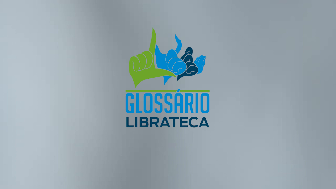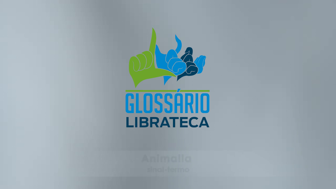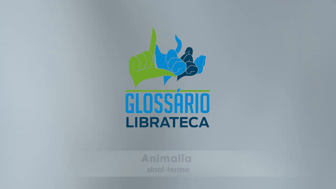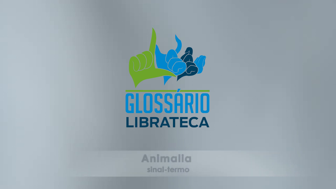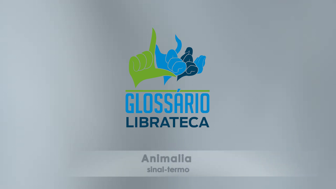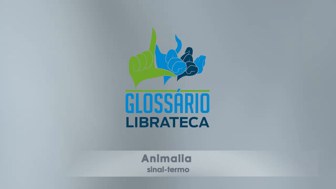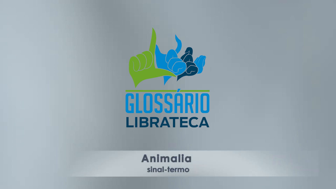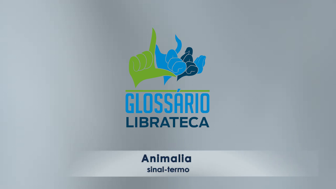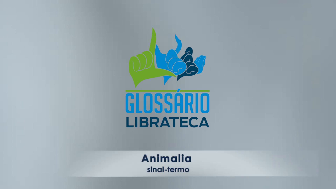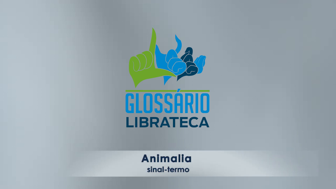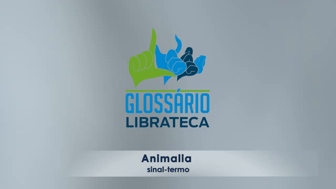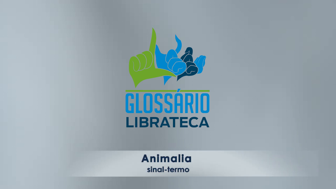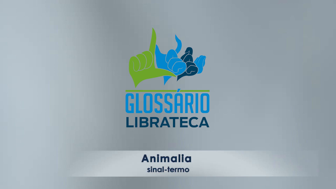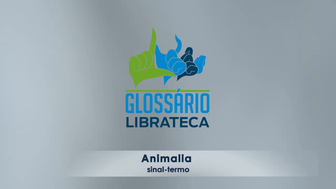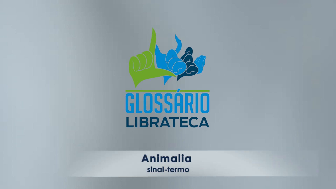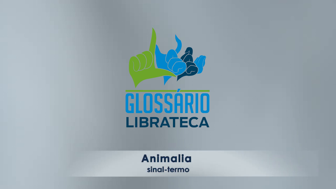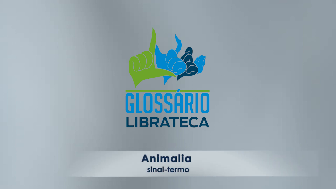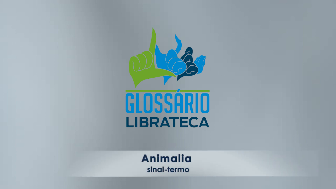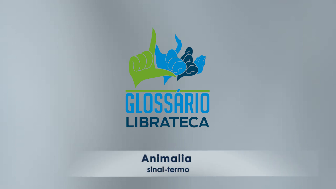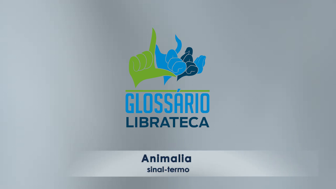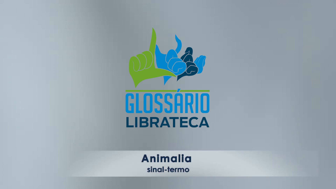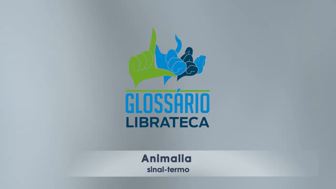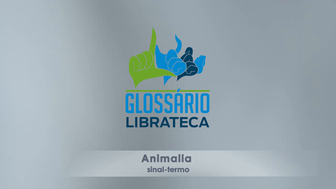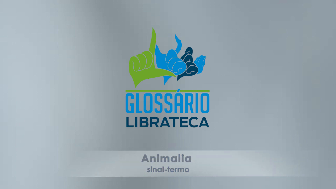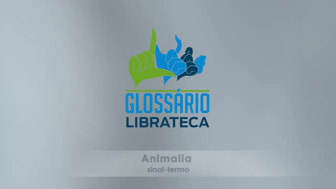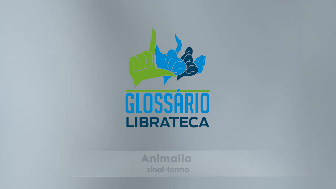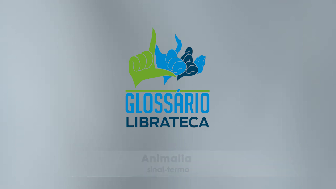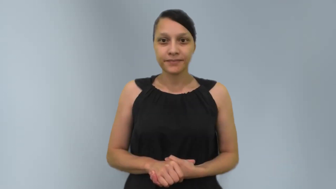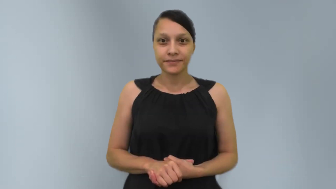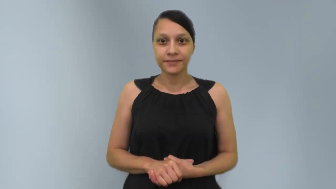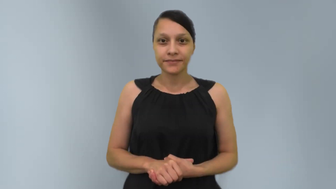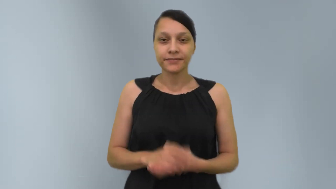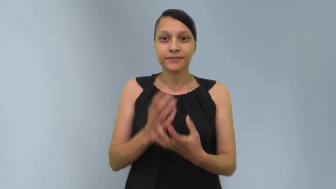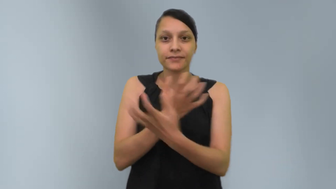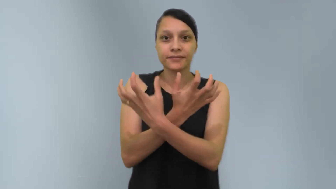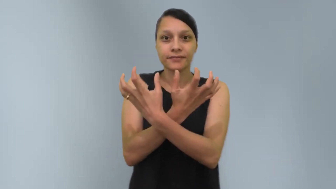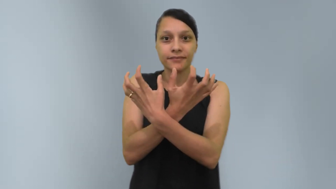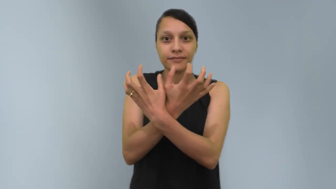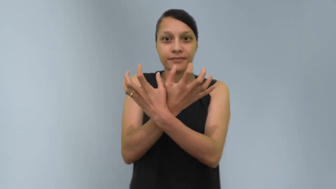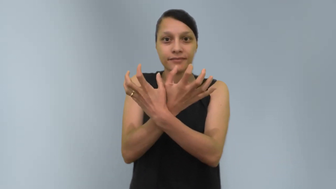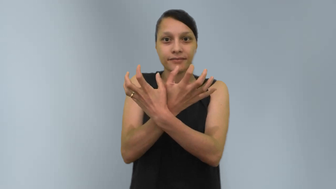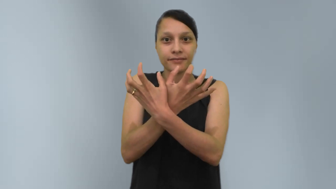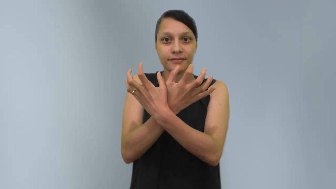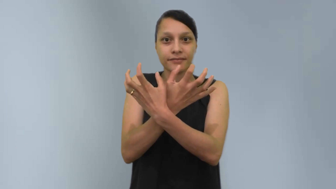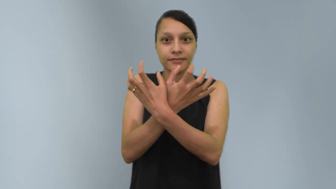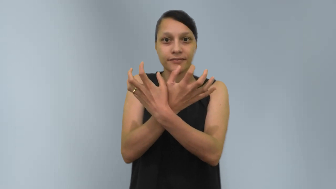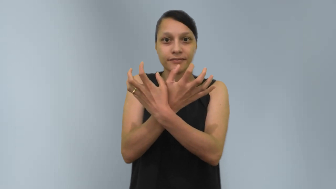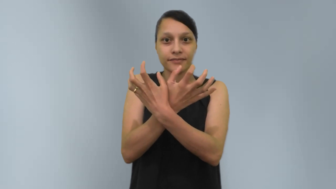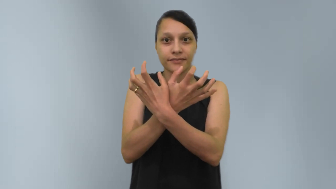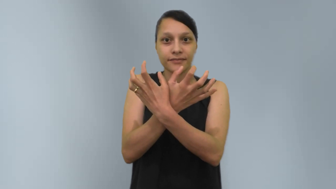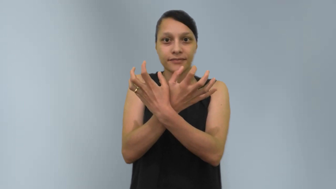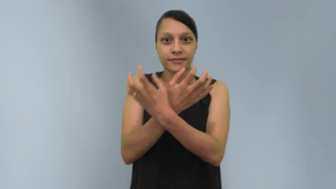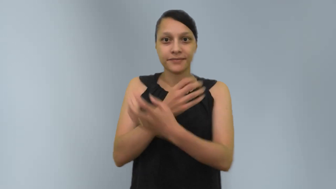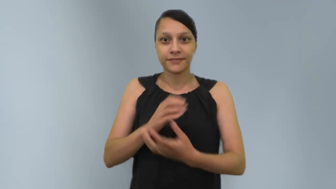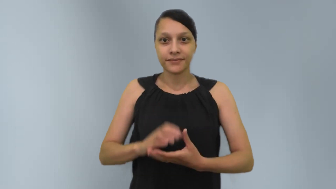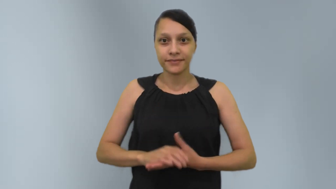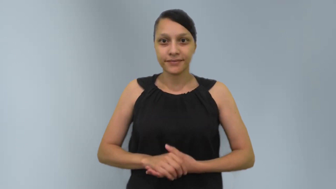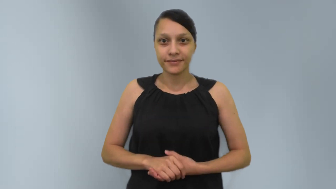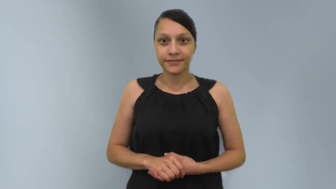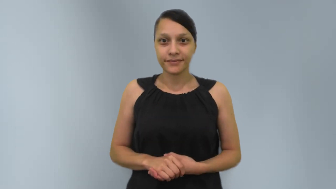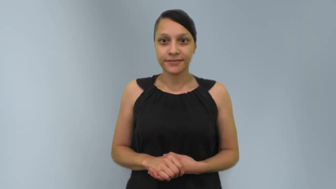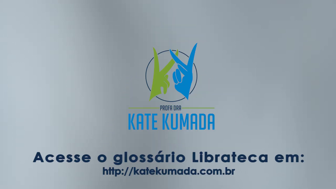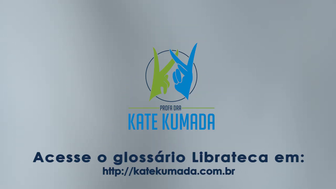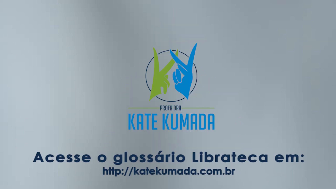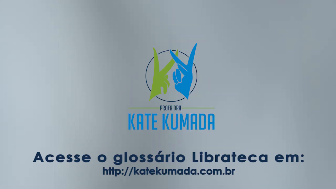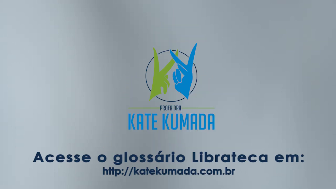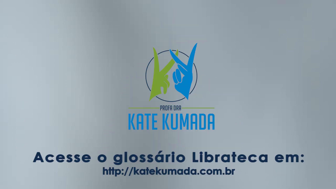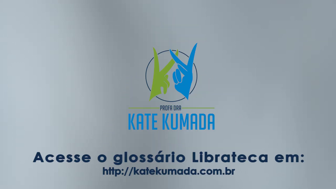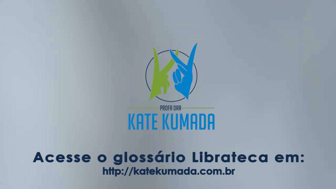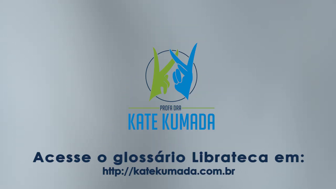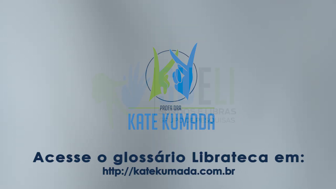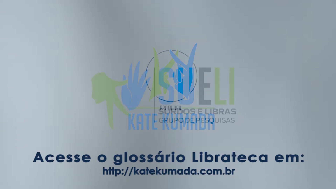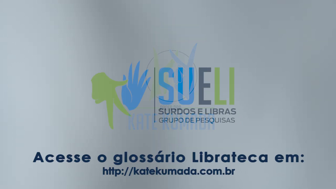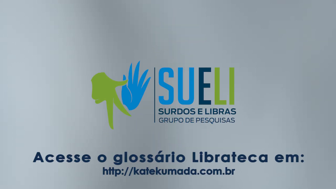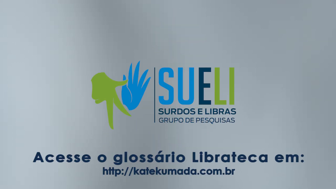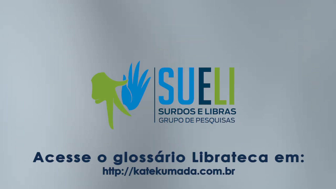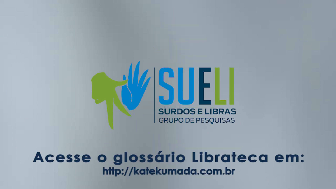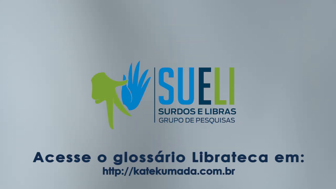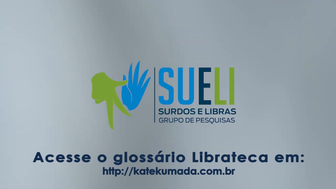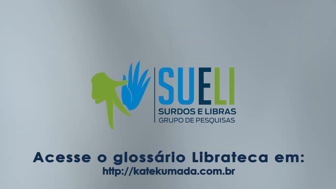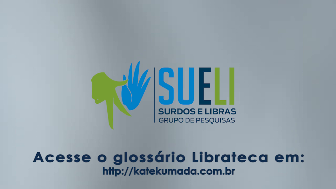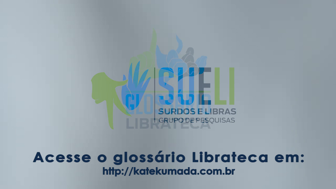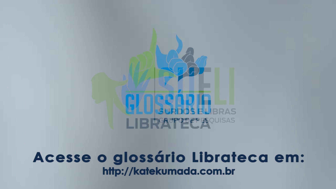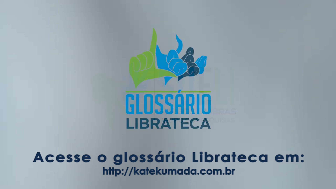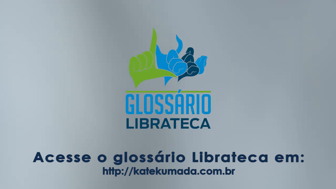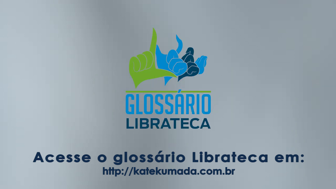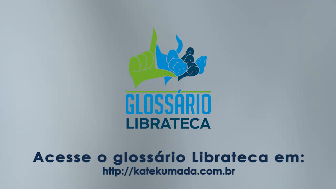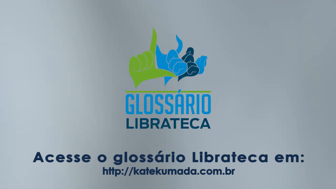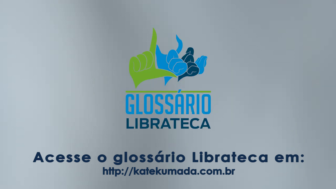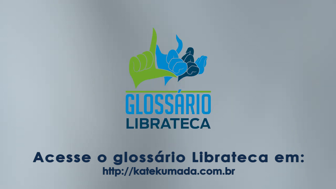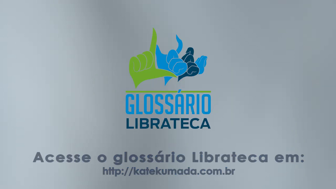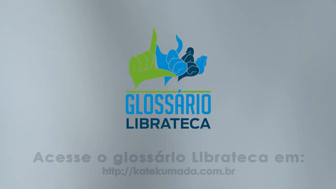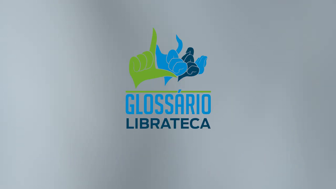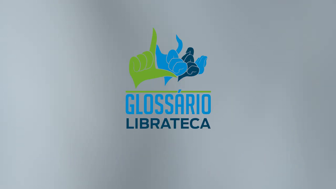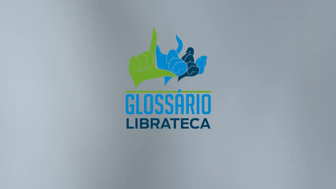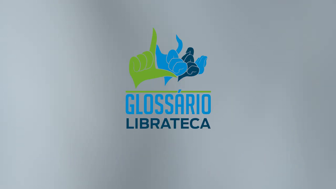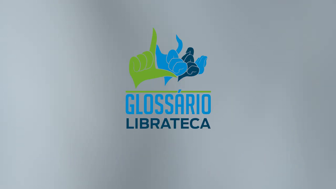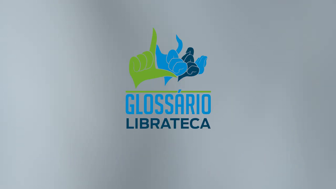Animalia